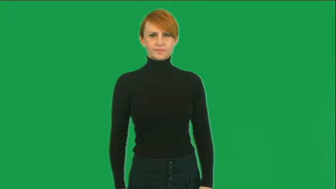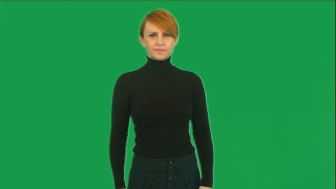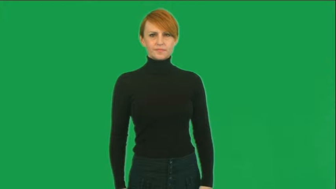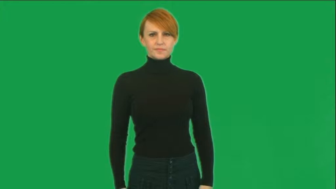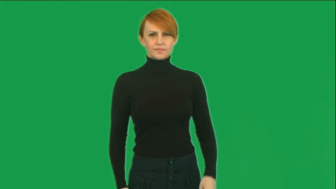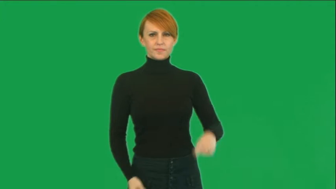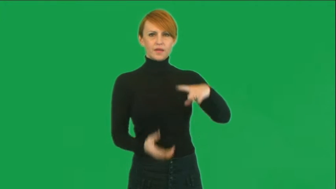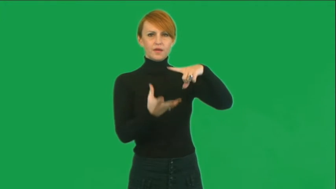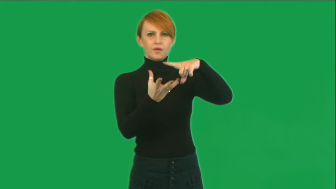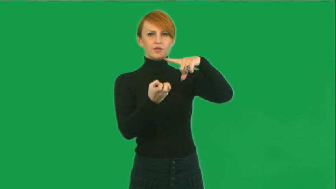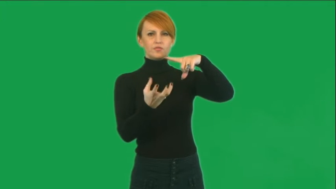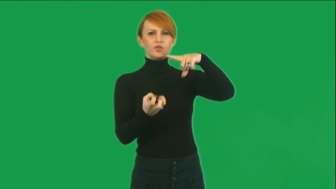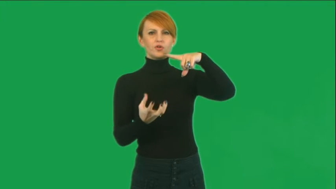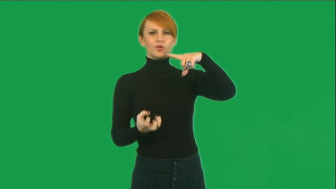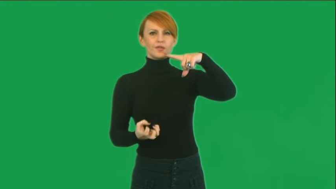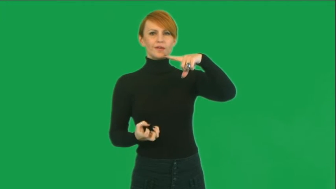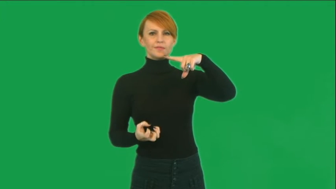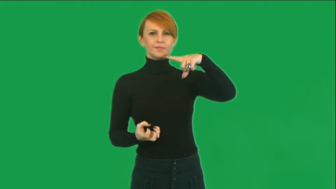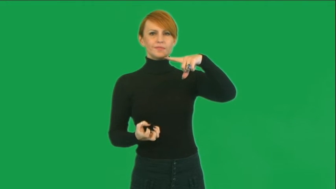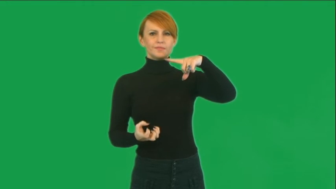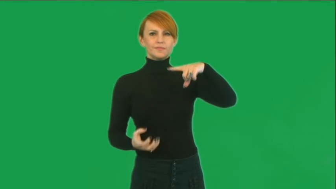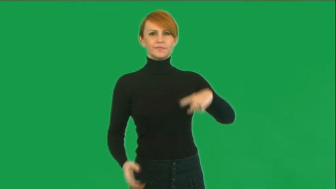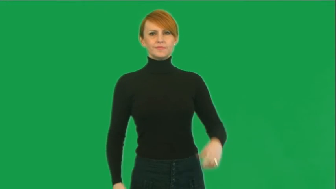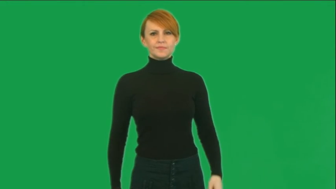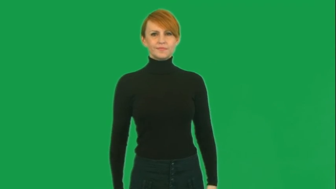winogrona